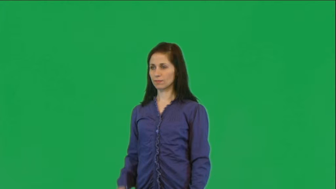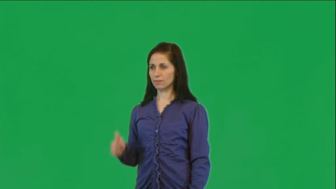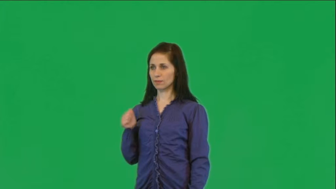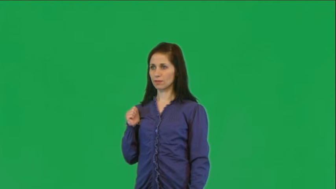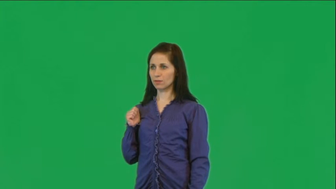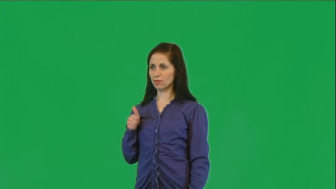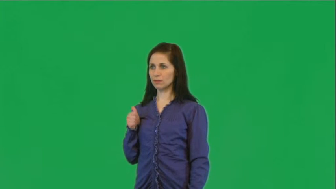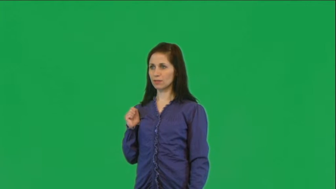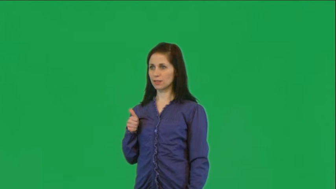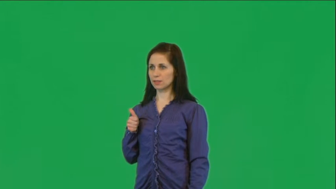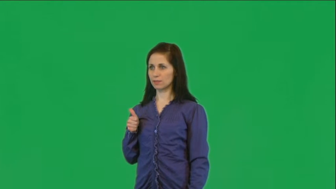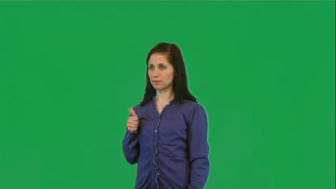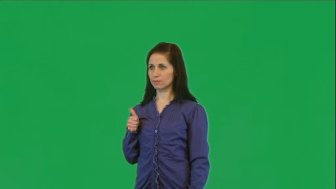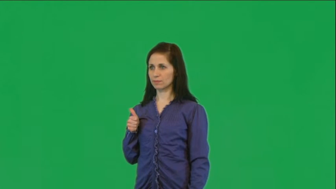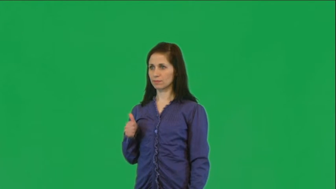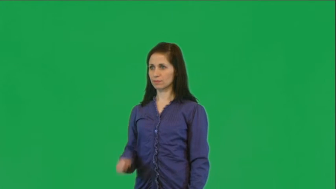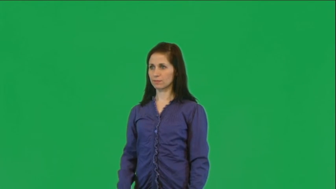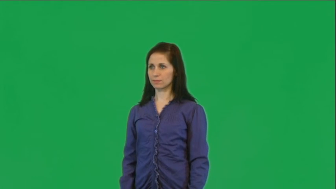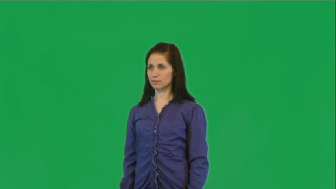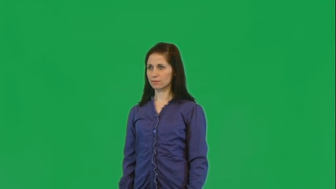kwalifikacje